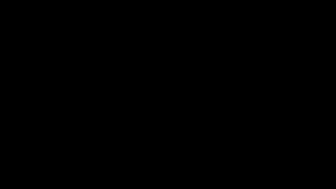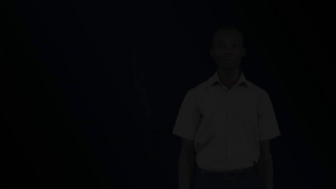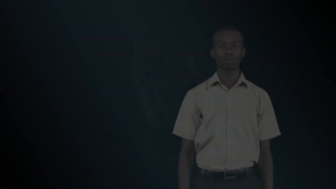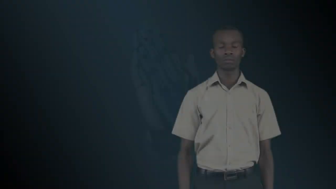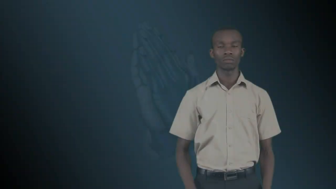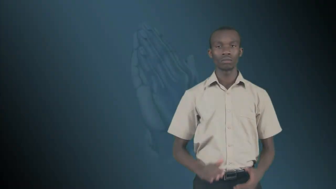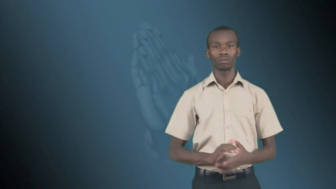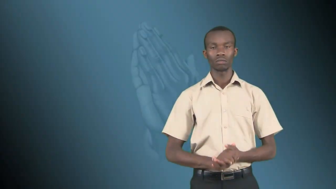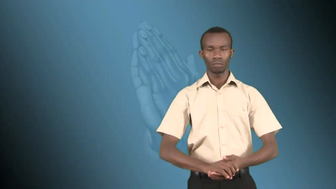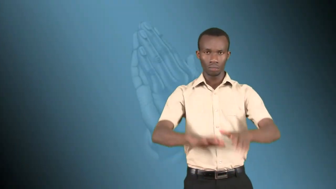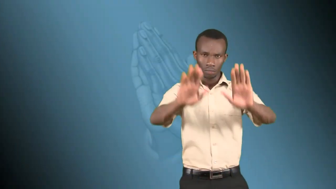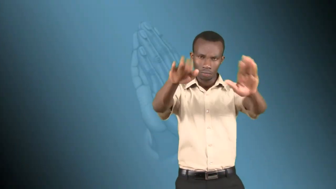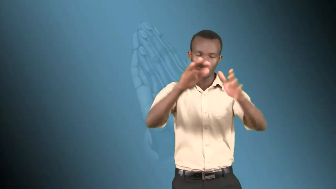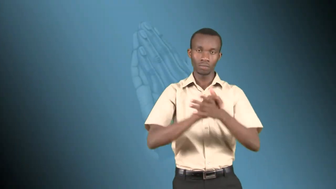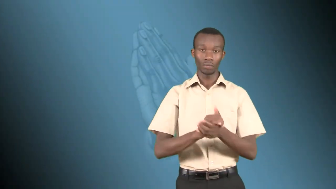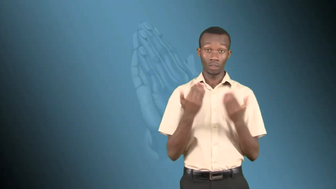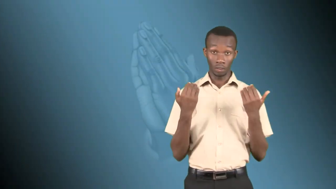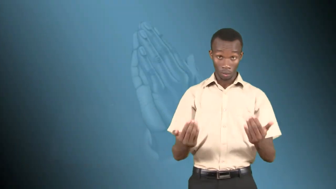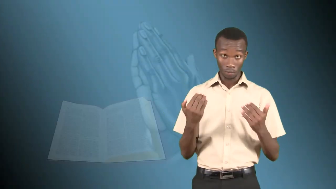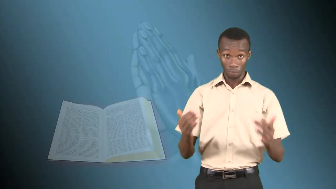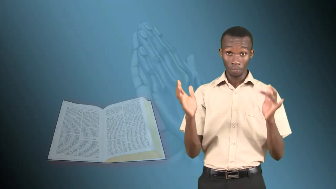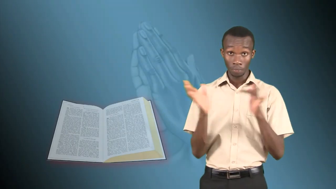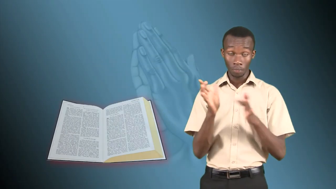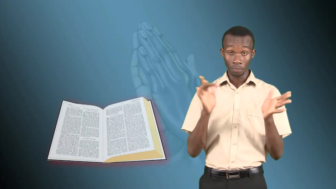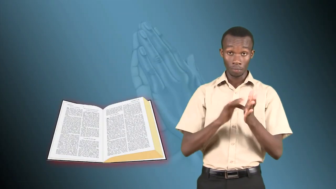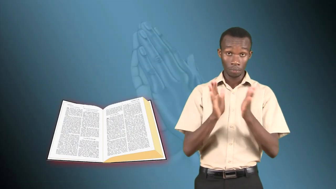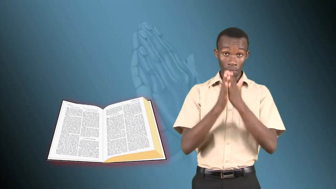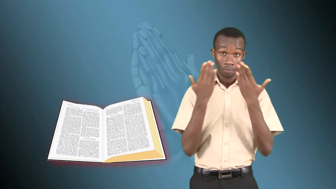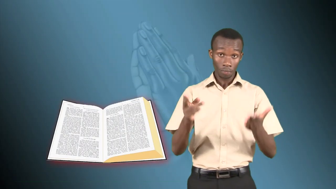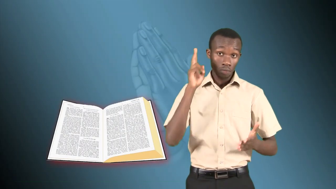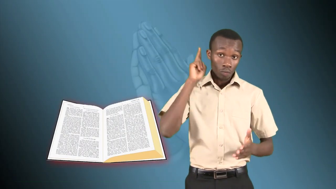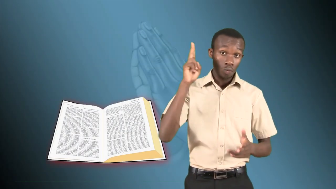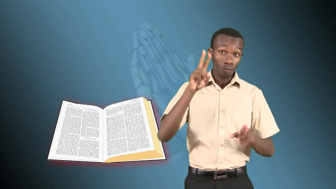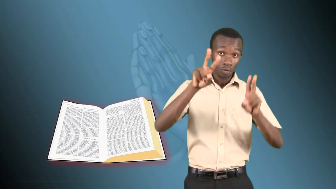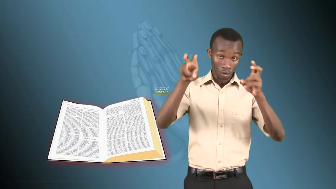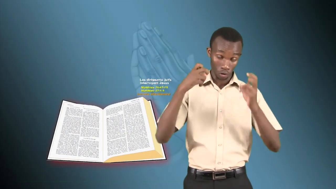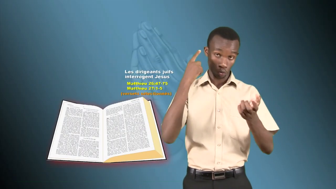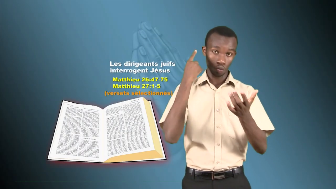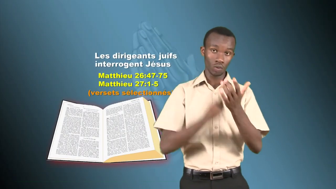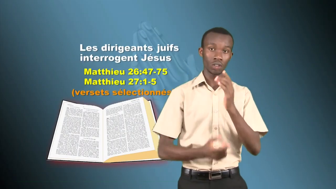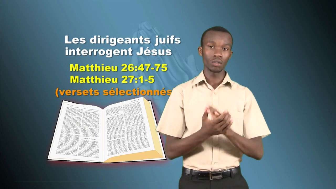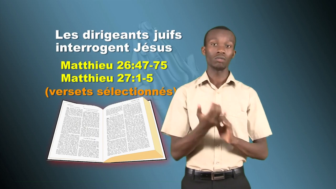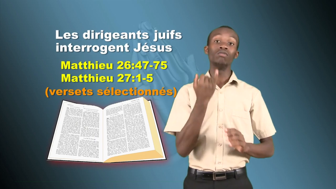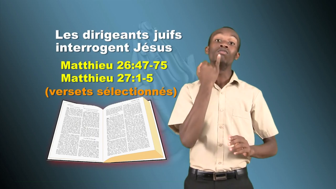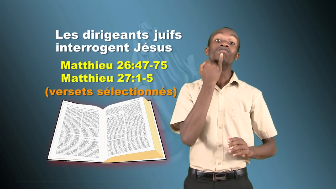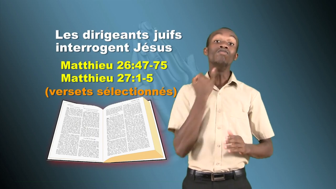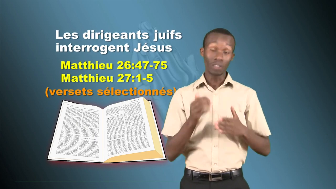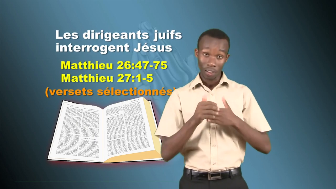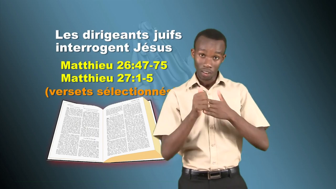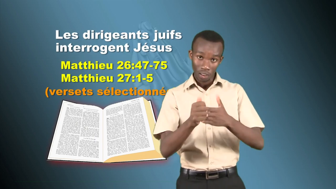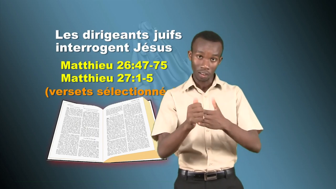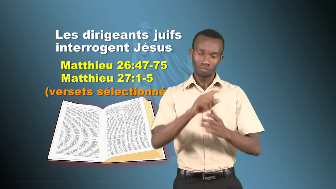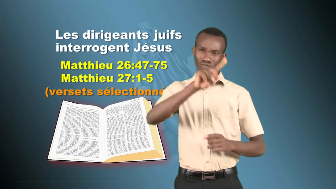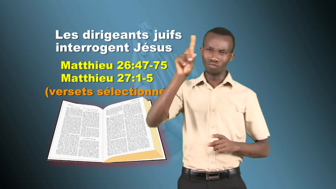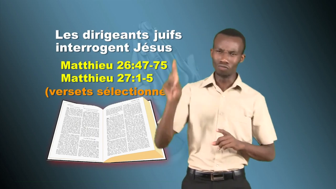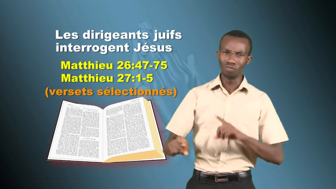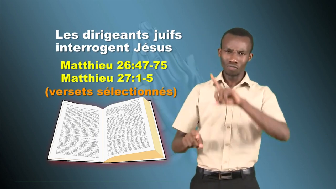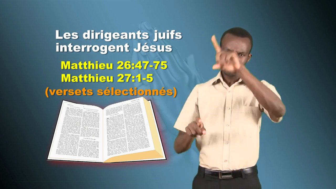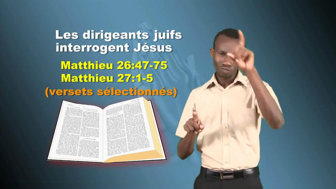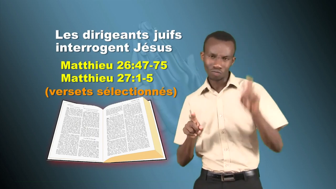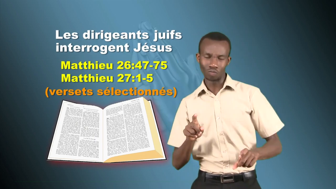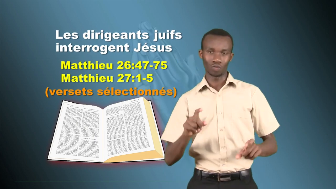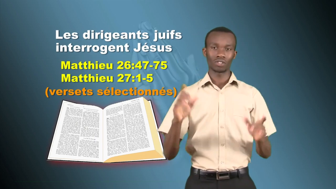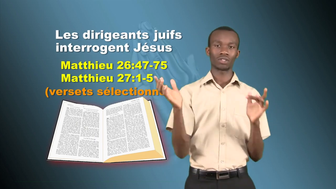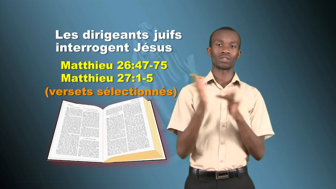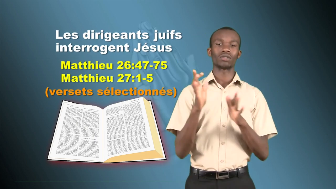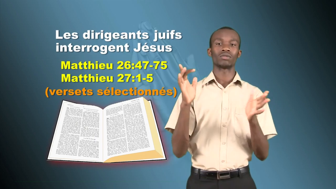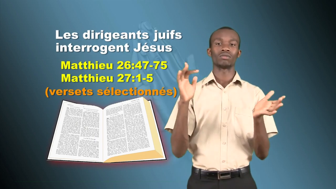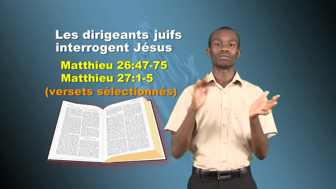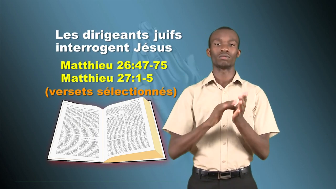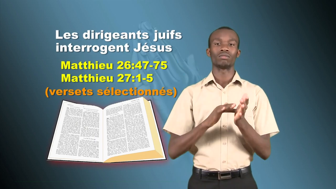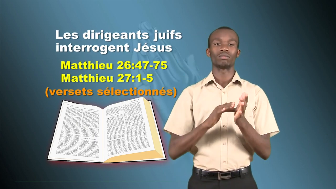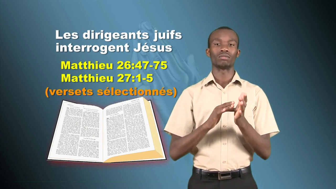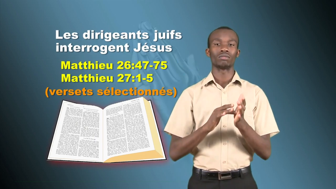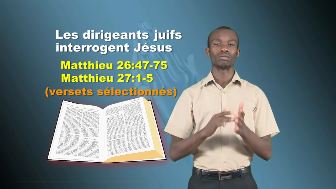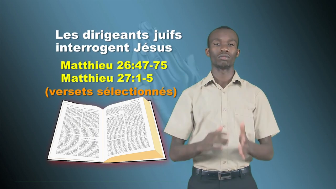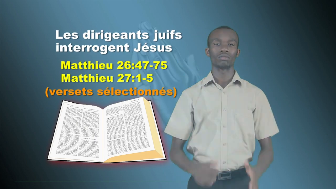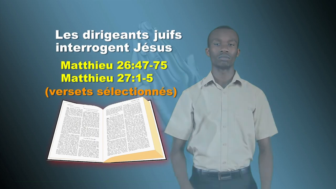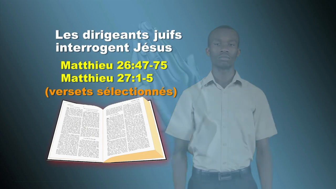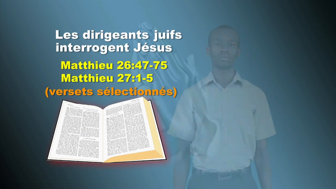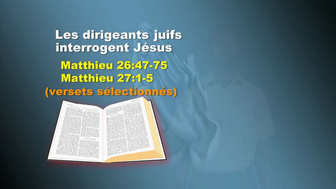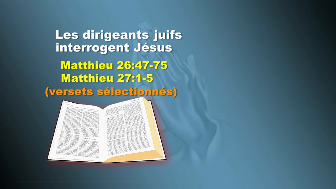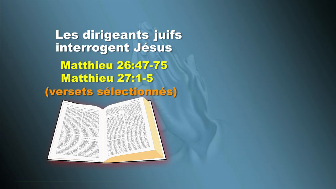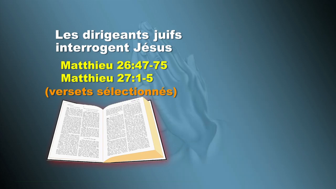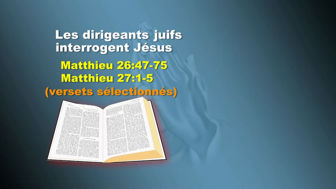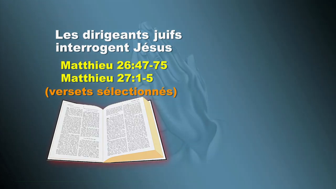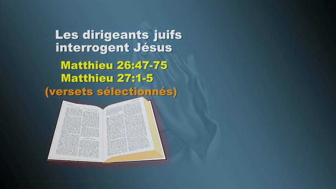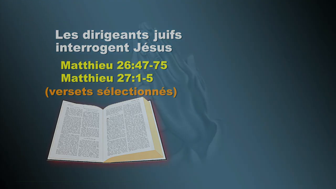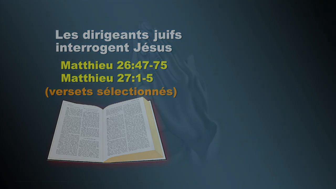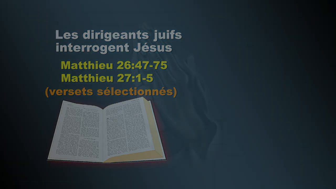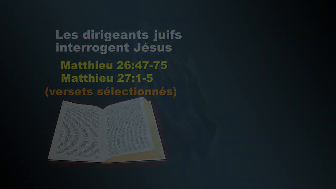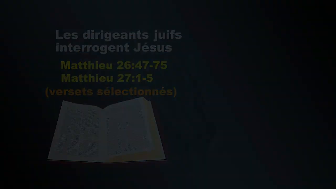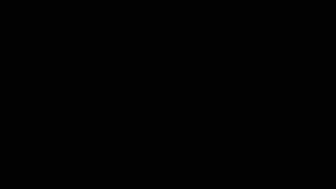Les dirigeants juifs interrogent Jésus